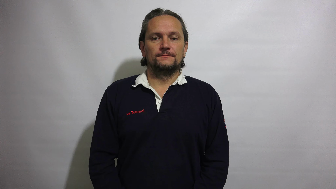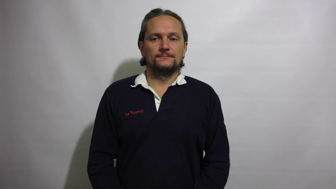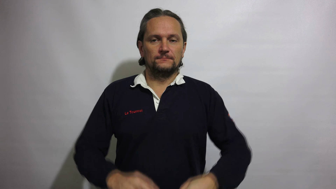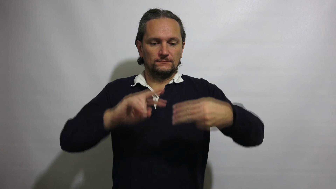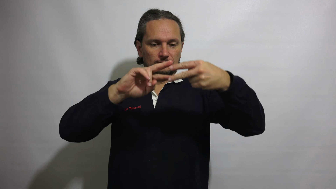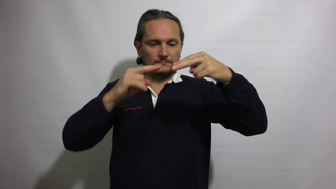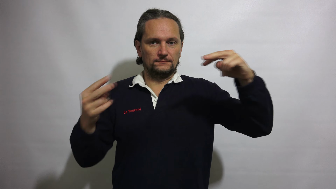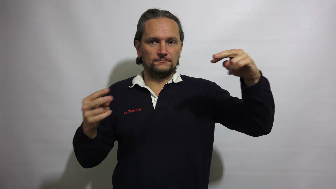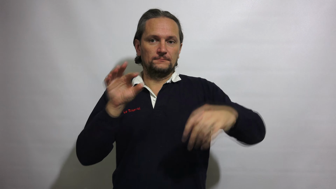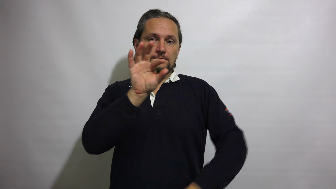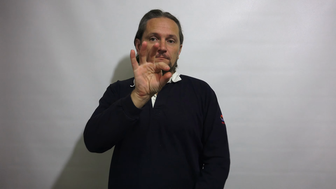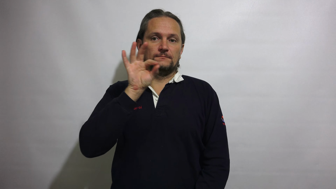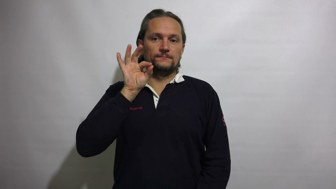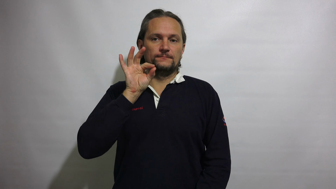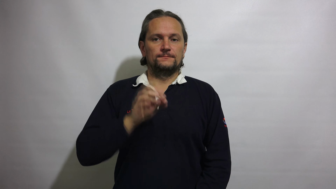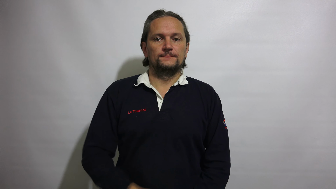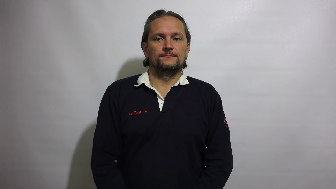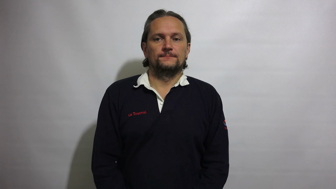Gène